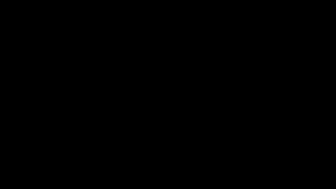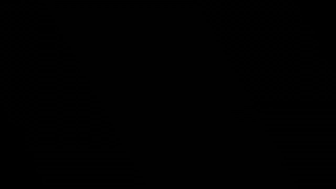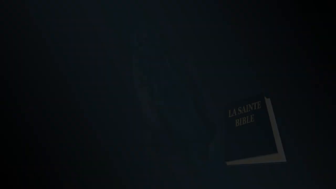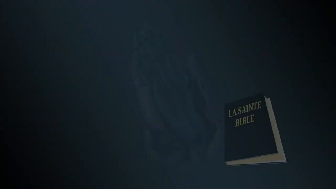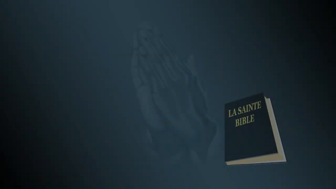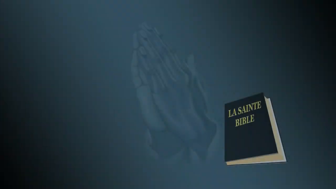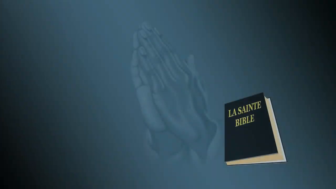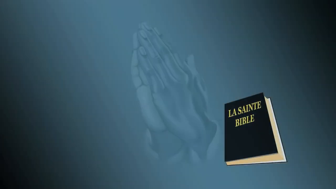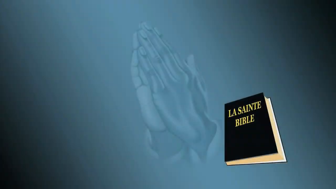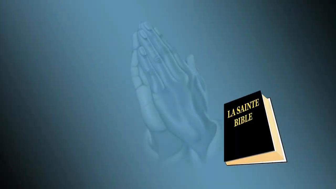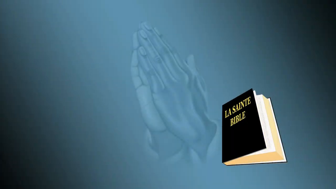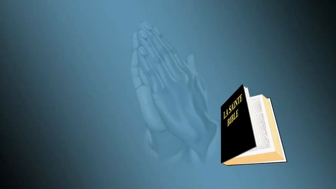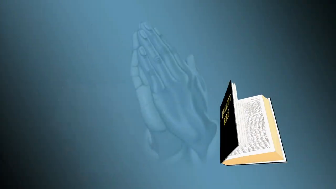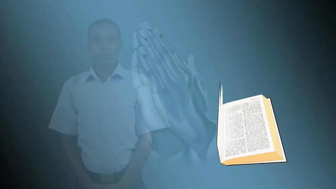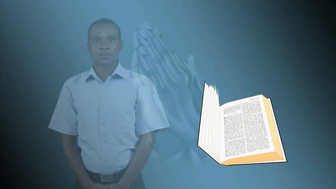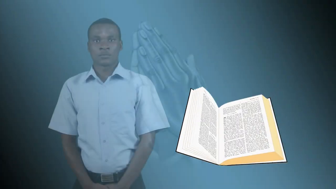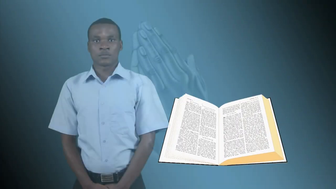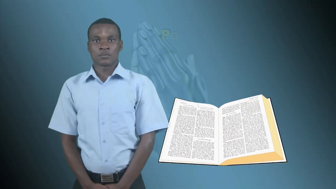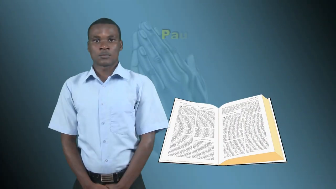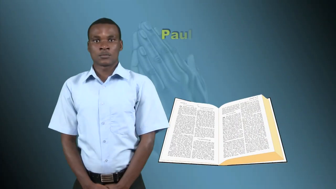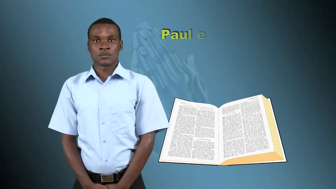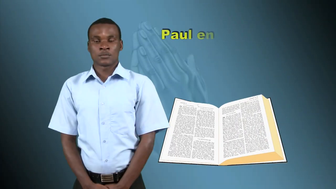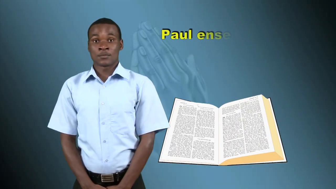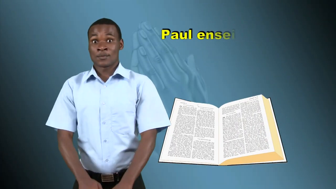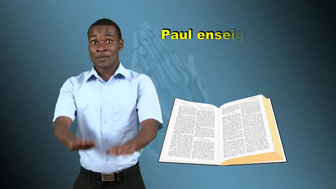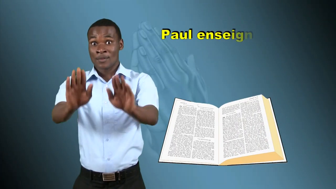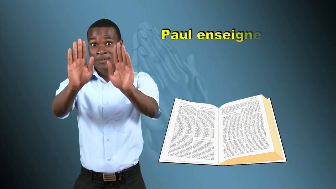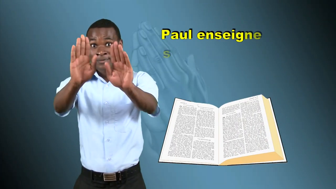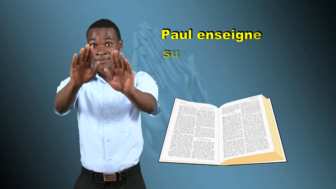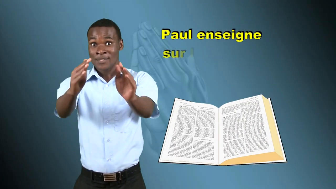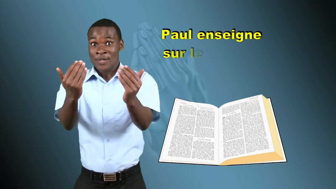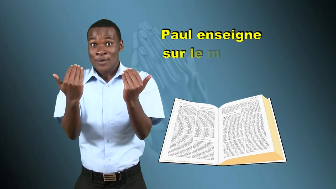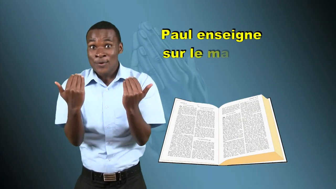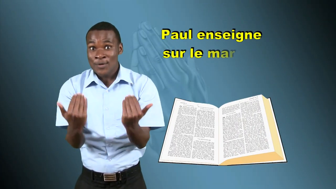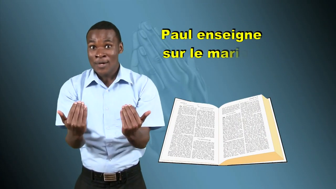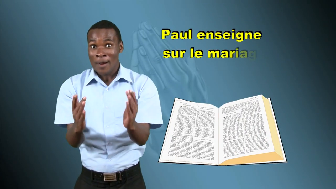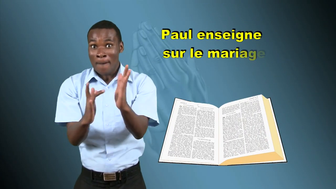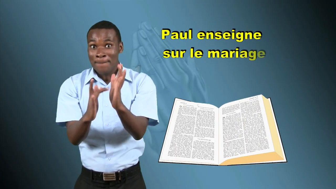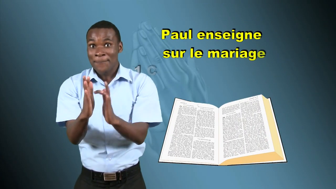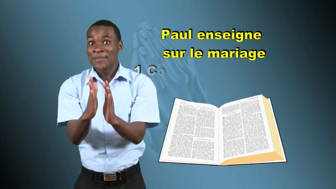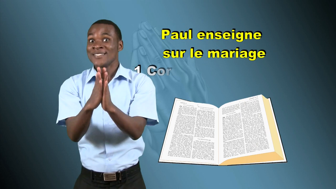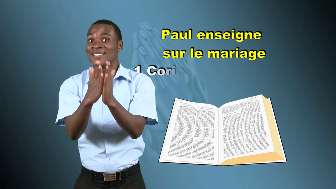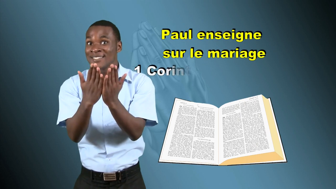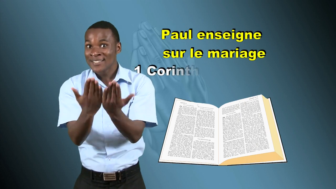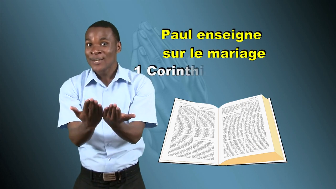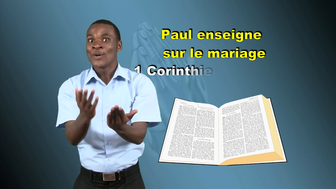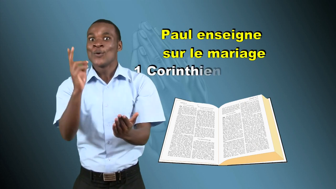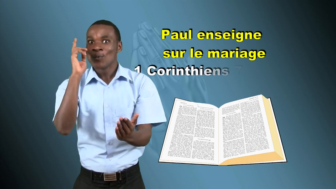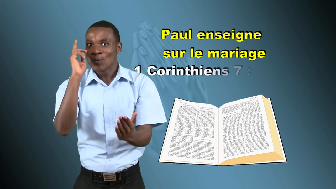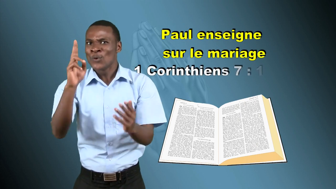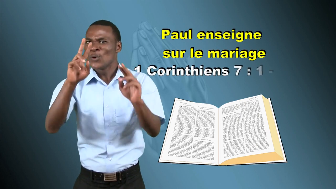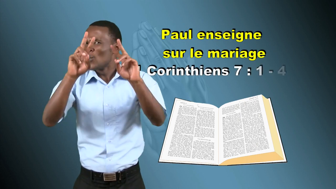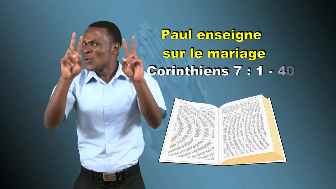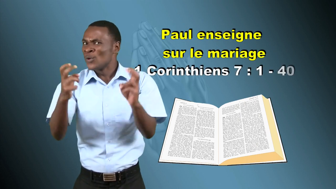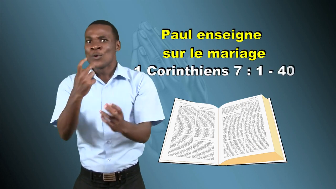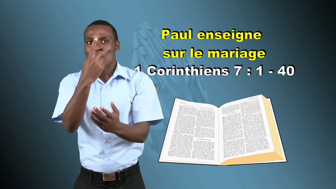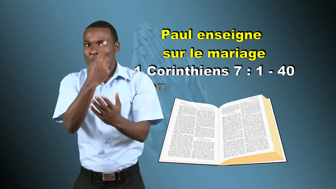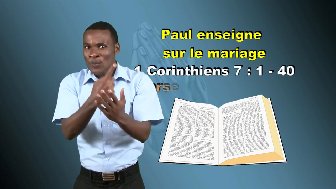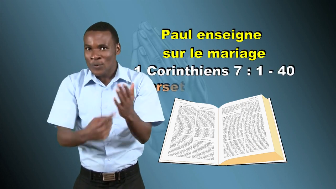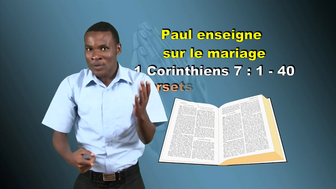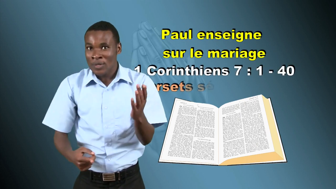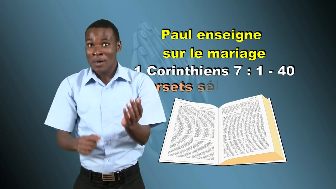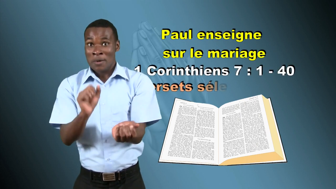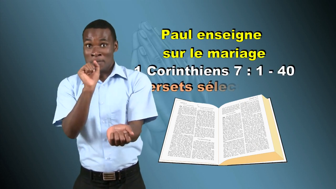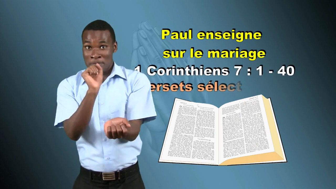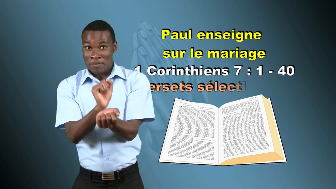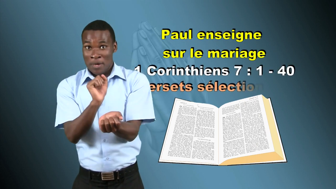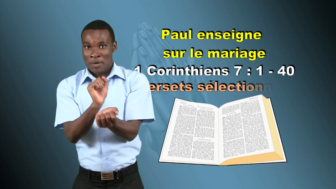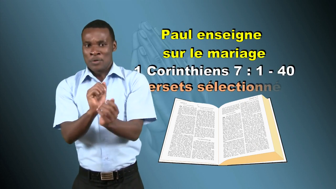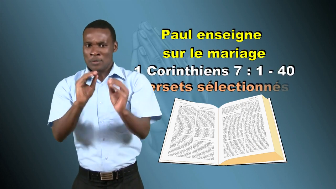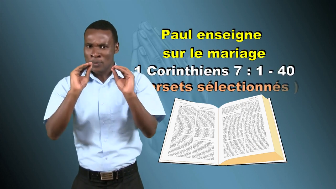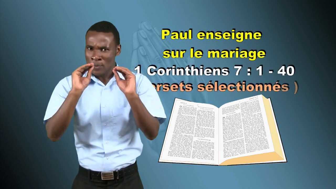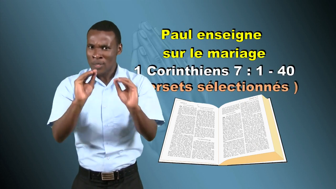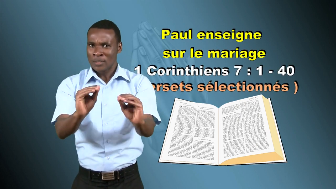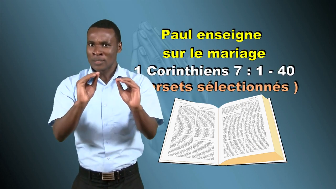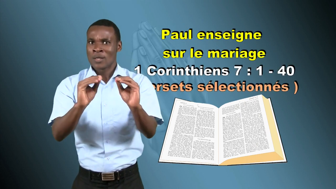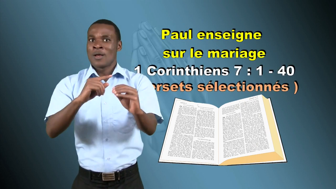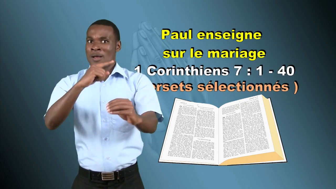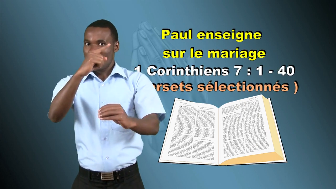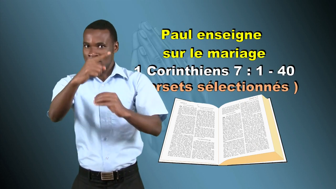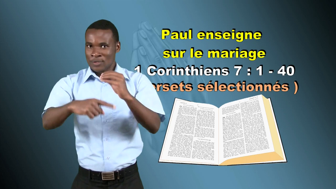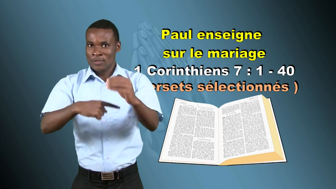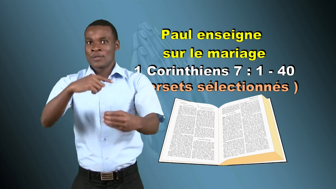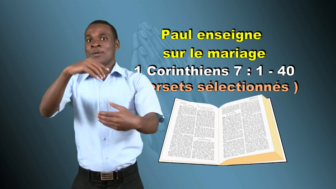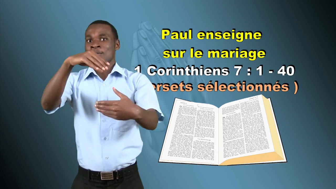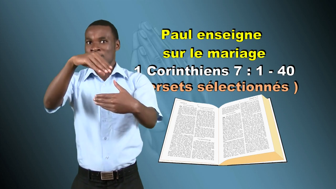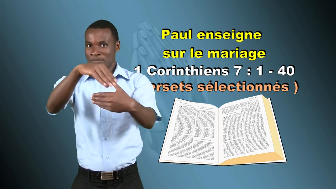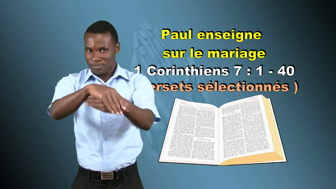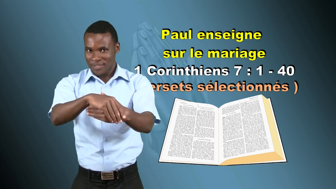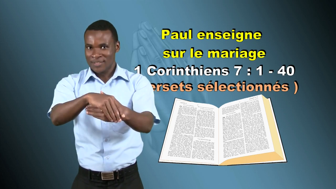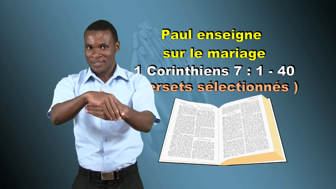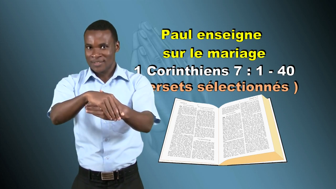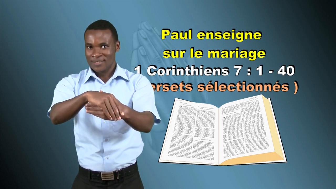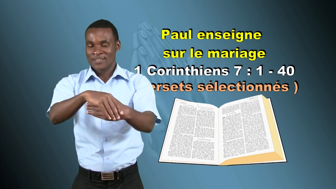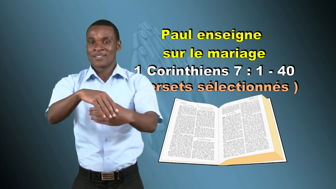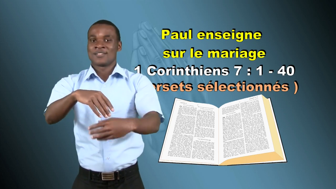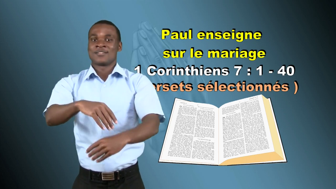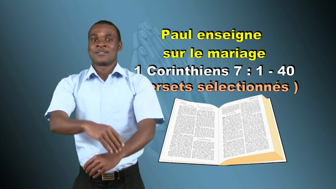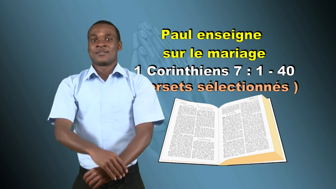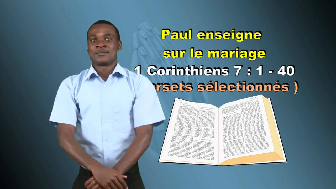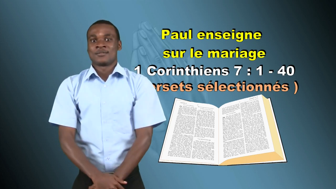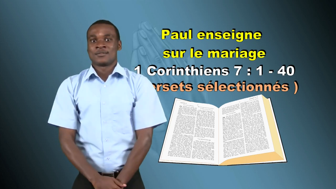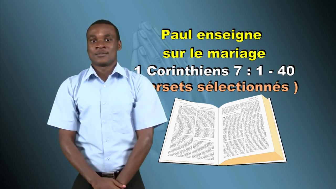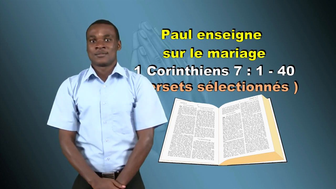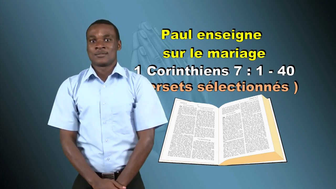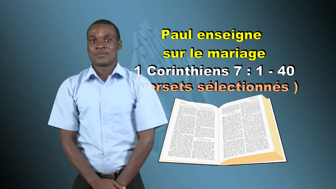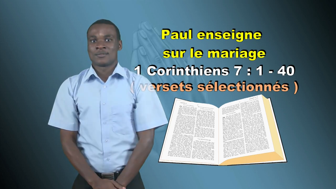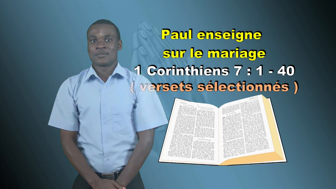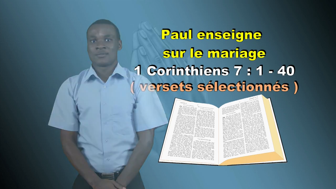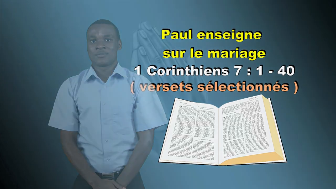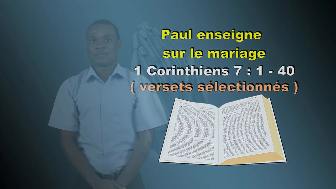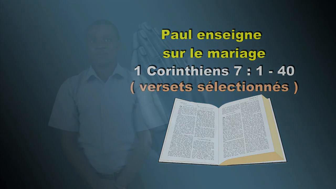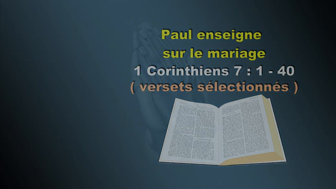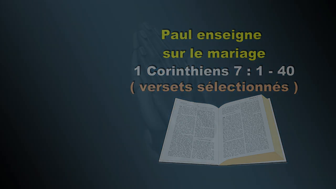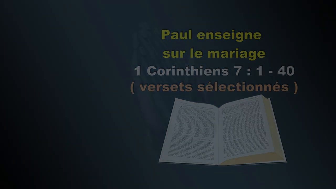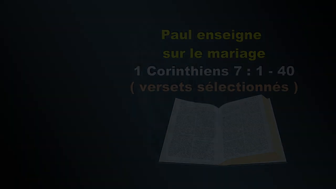Paul enseigne sur le mariage